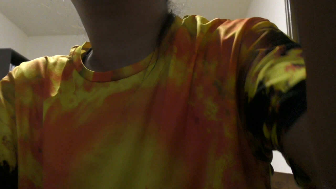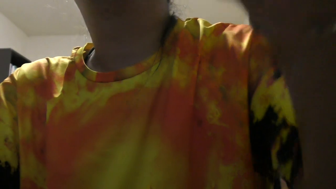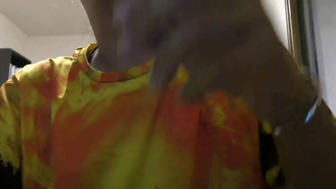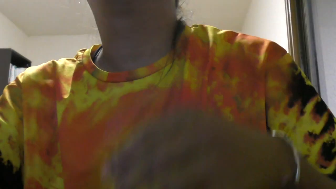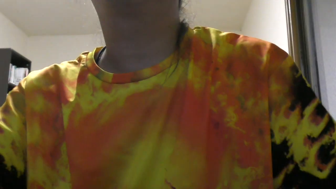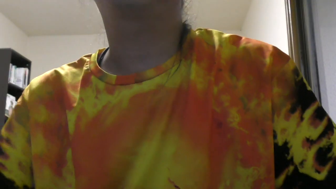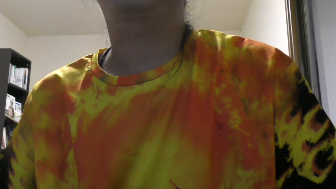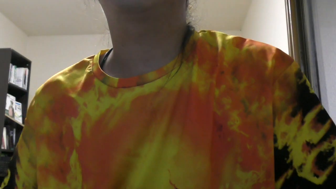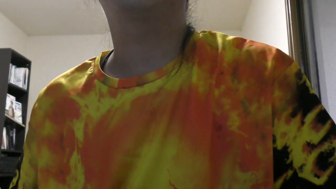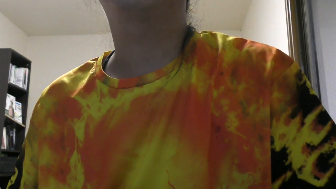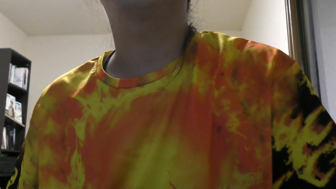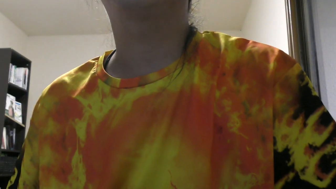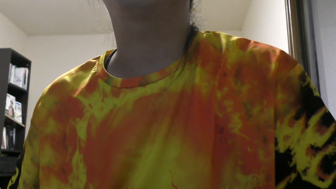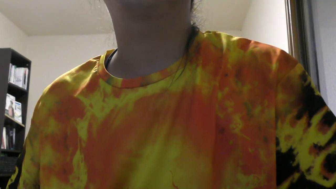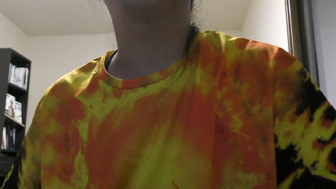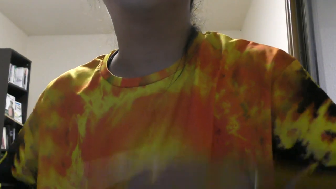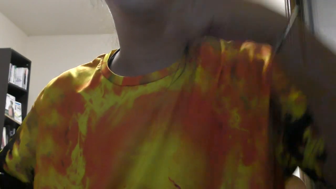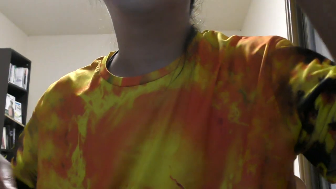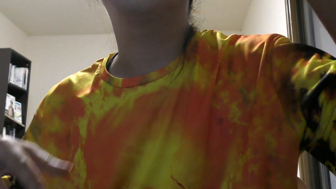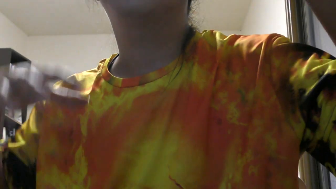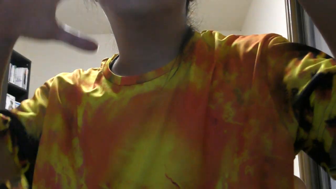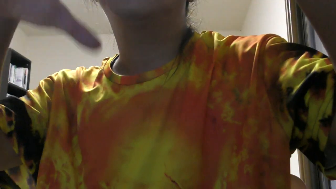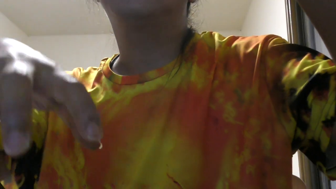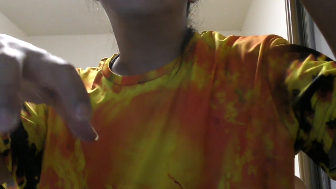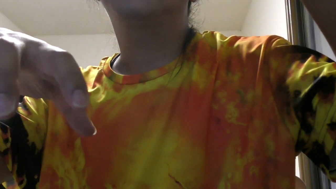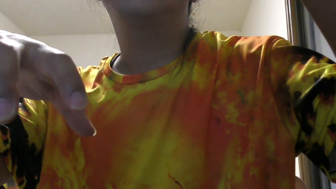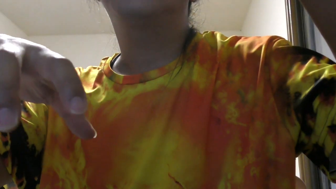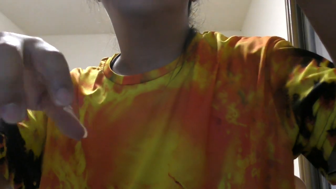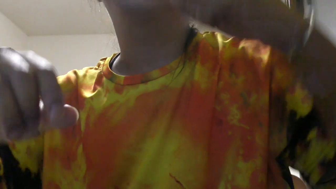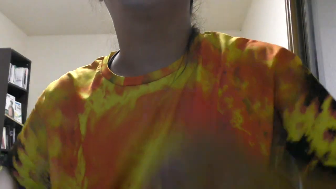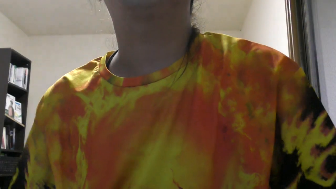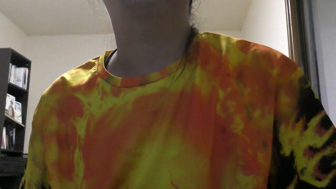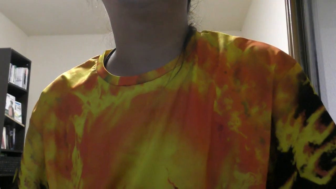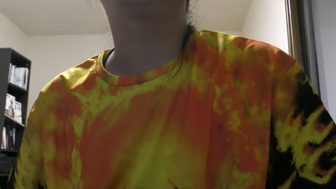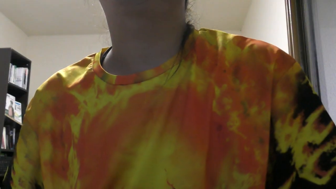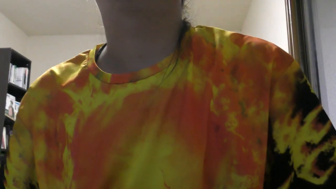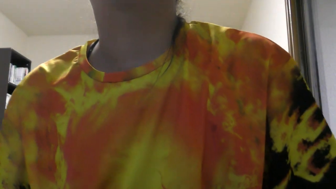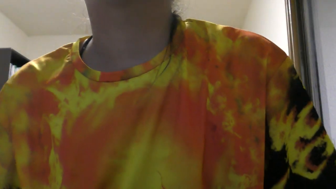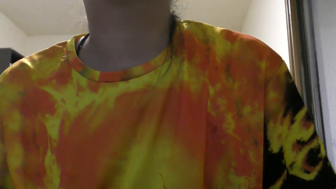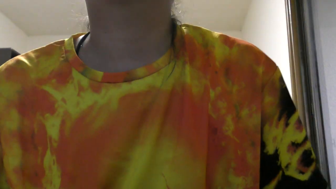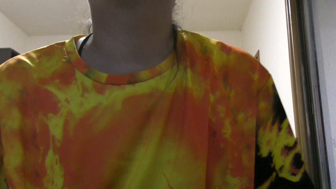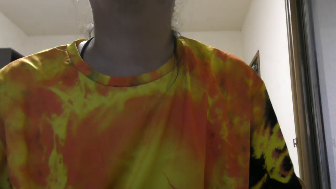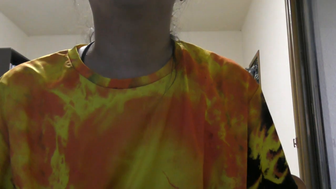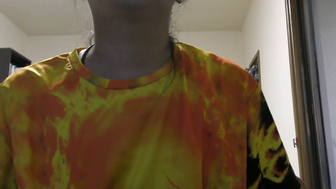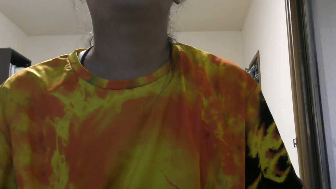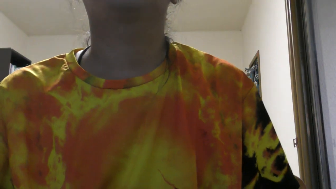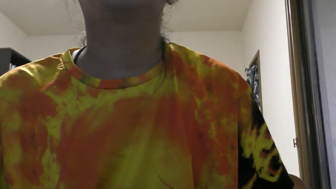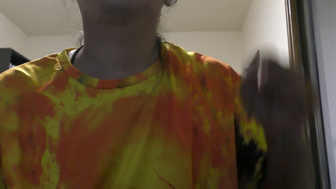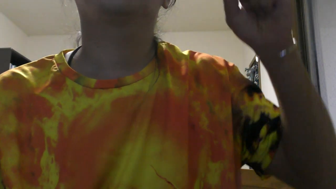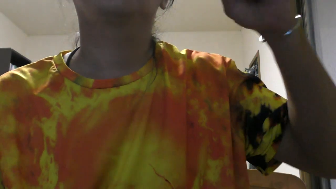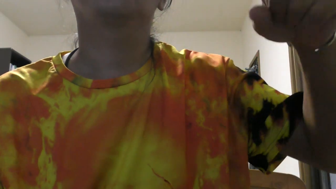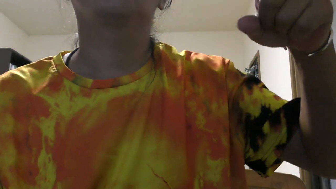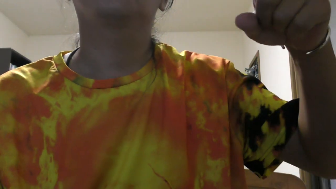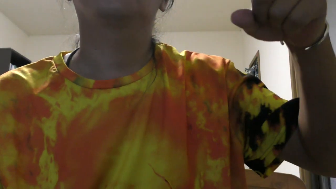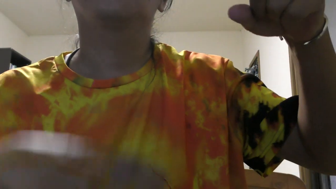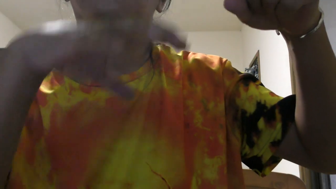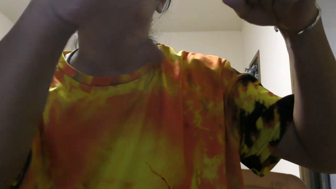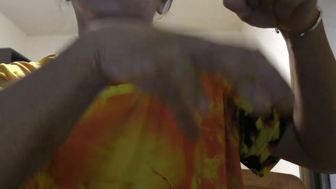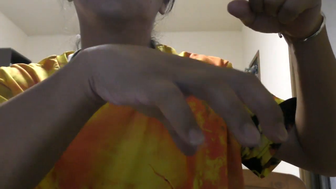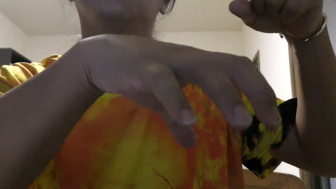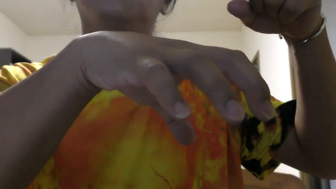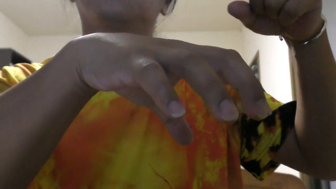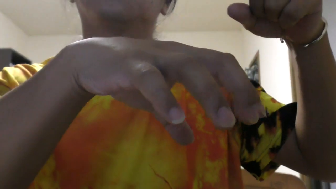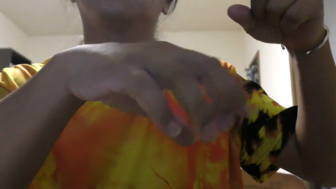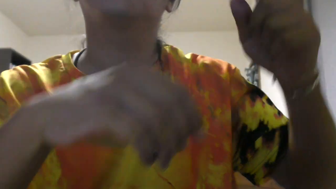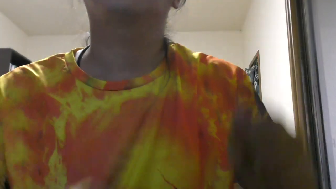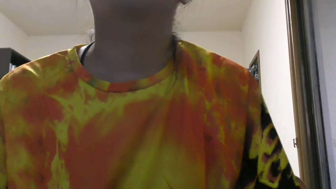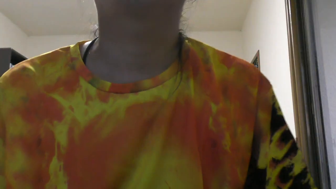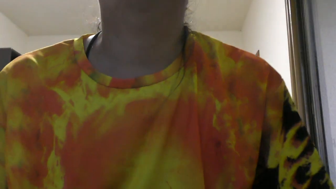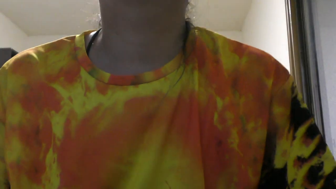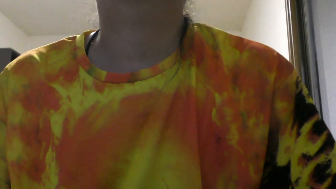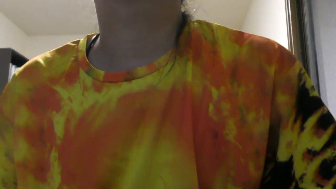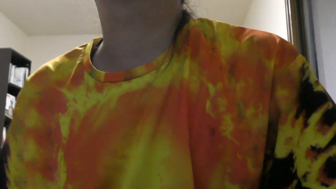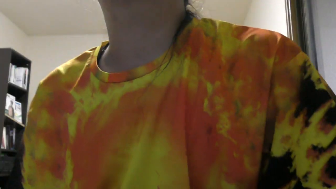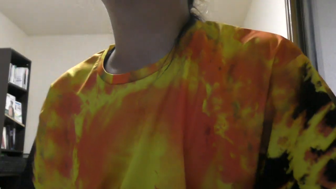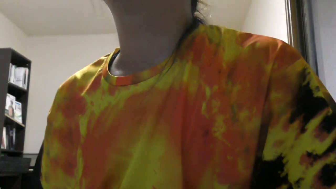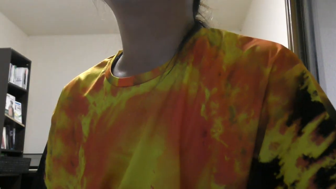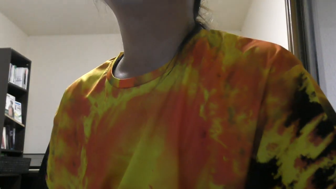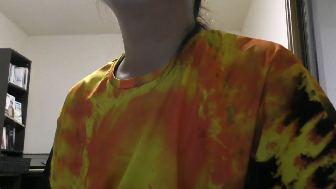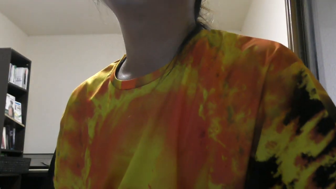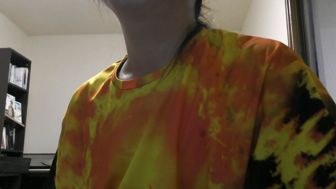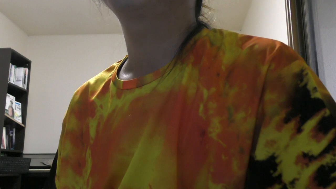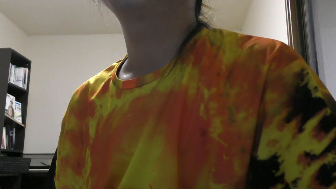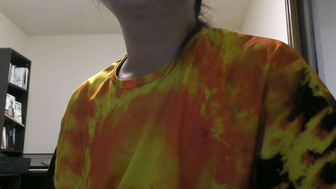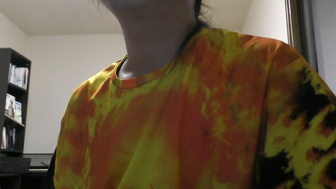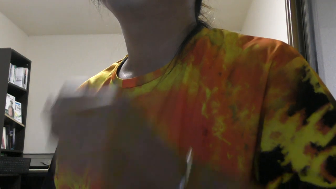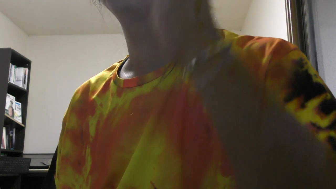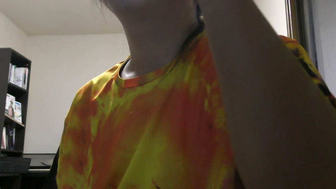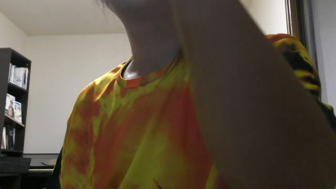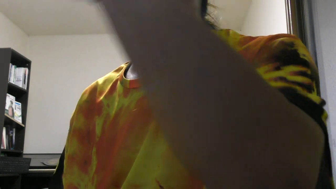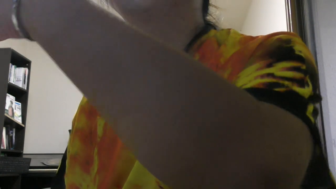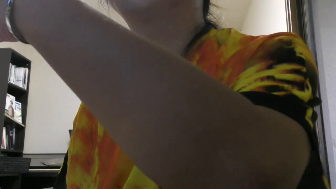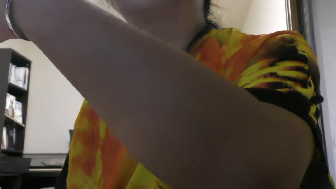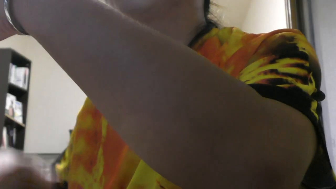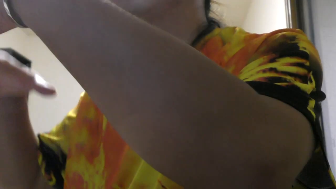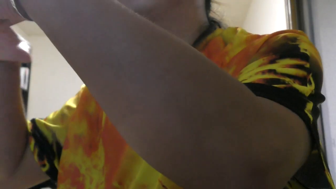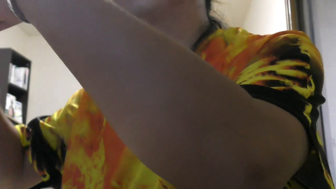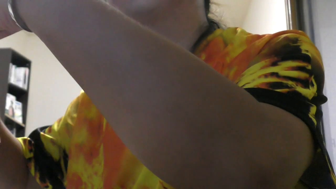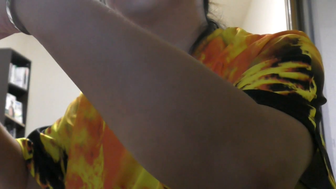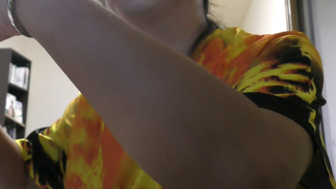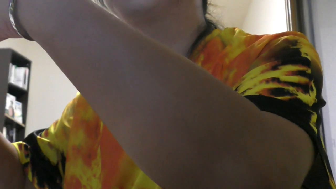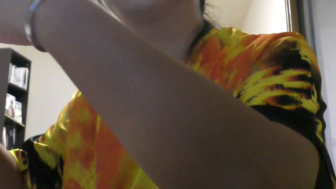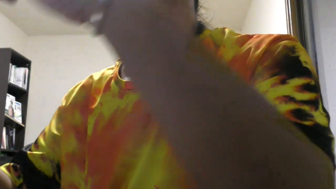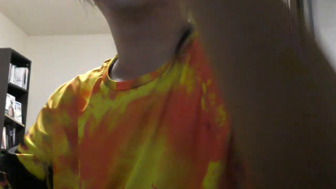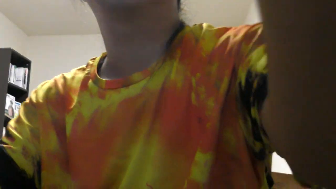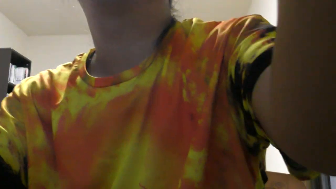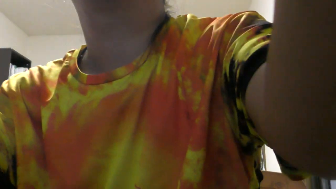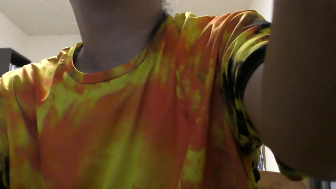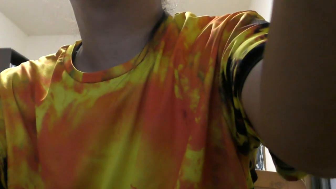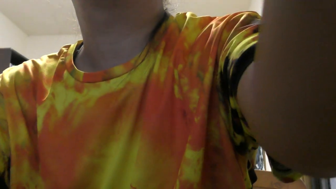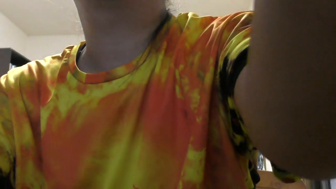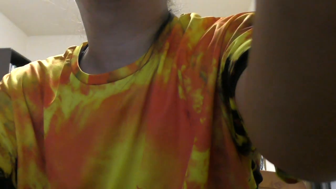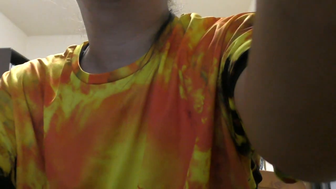公苑